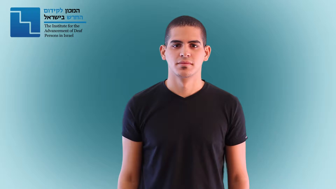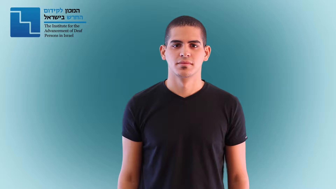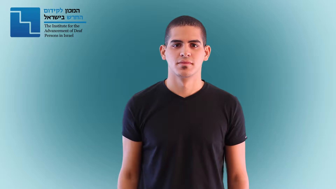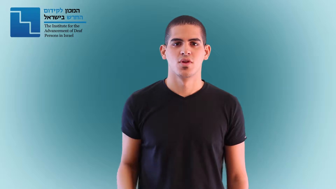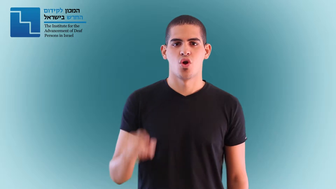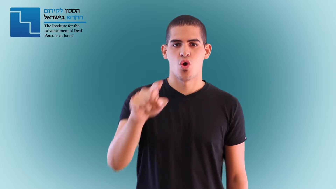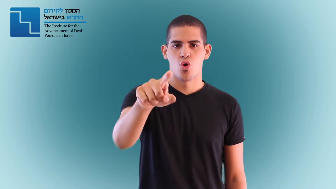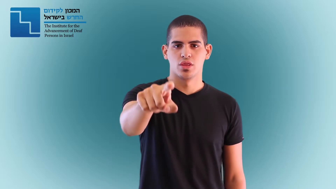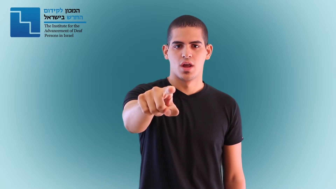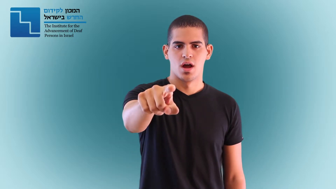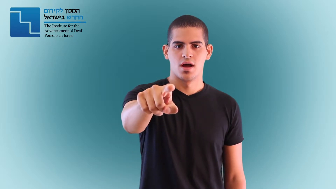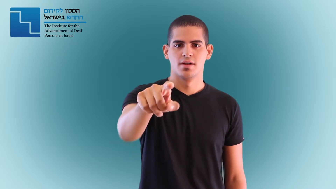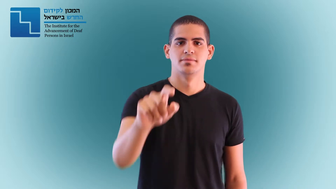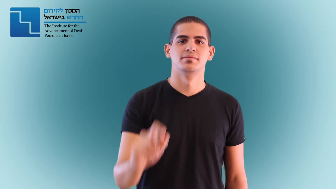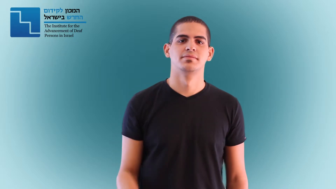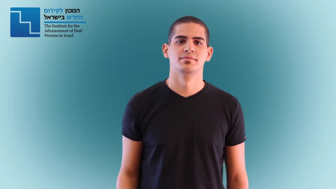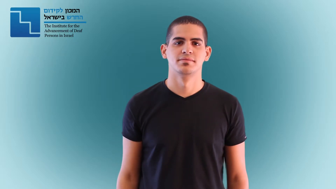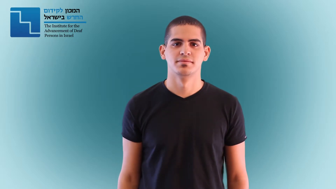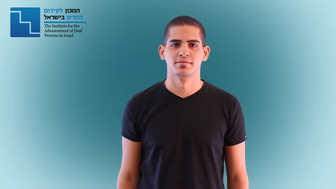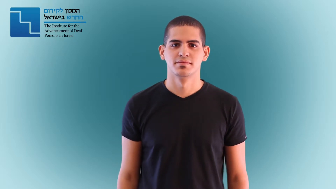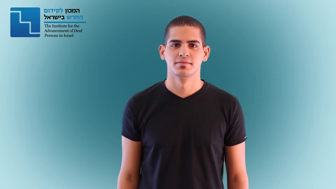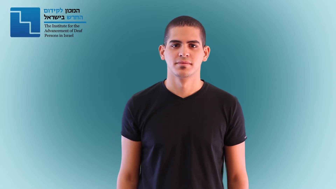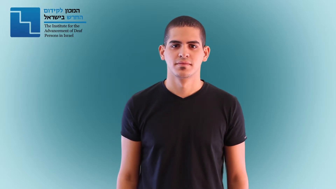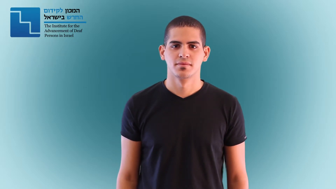אותך